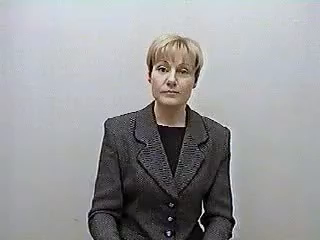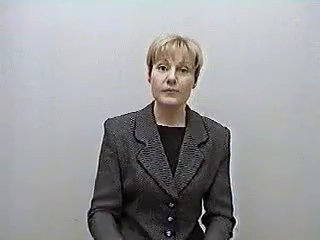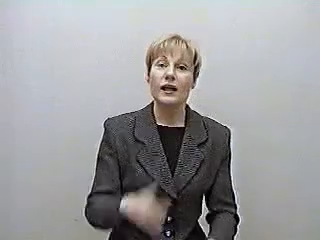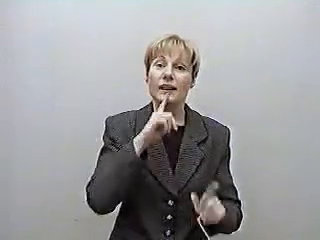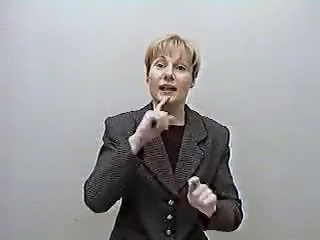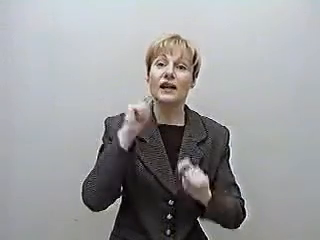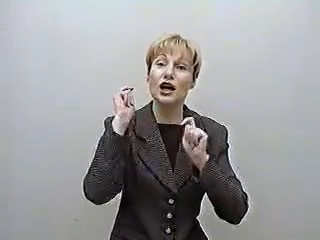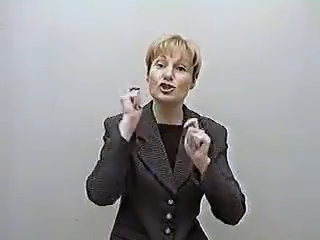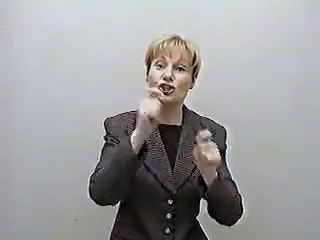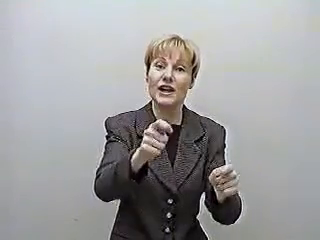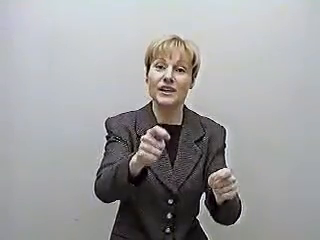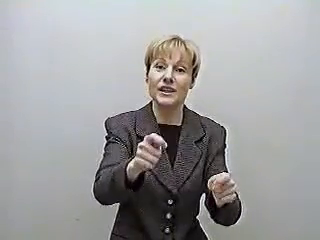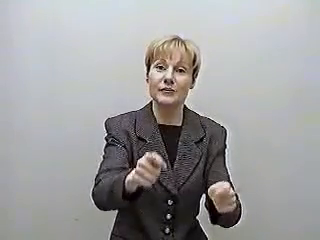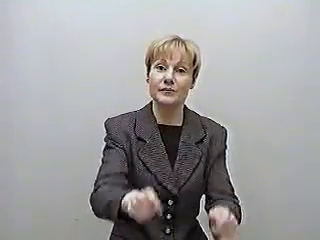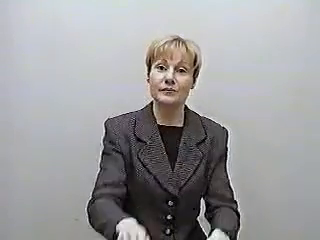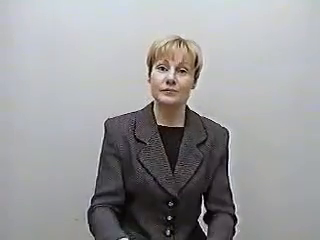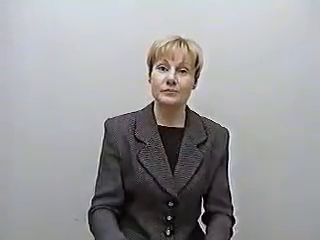награждение